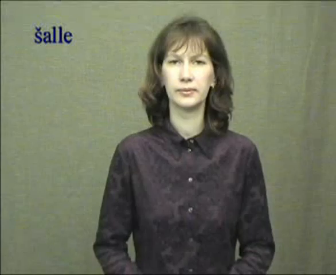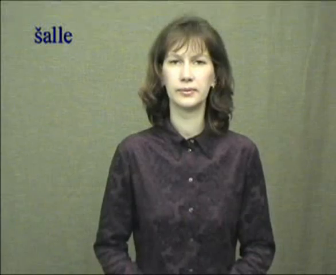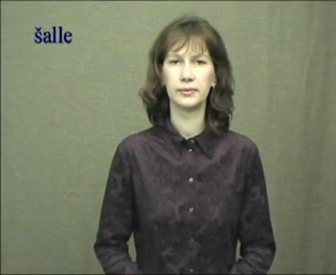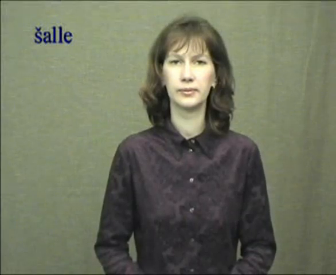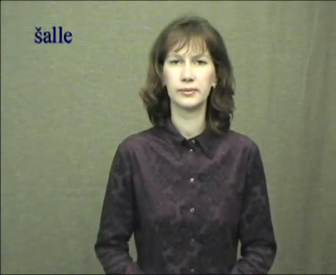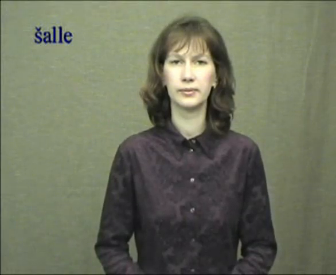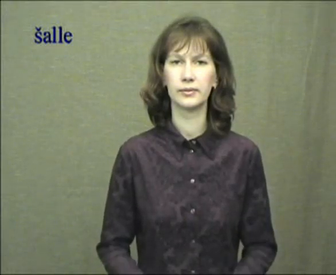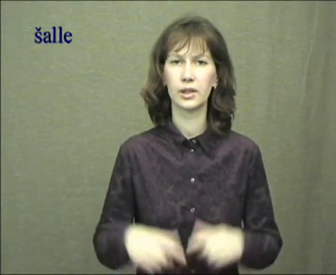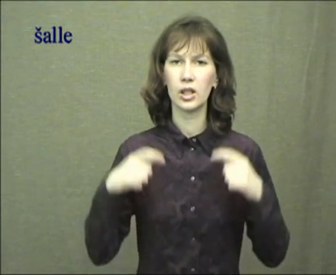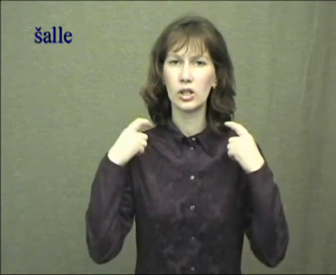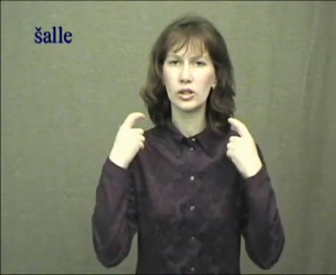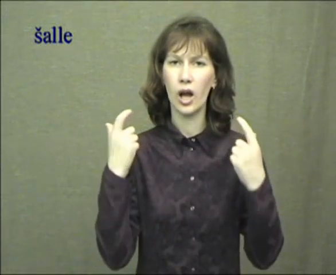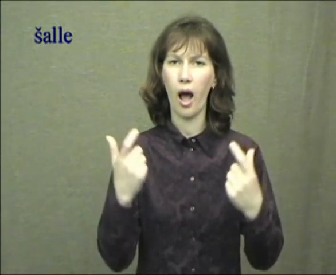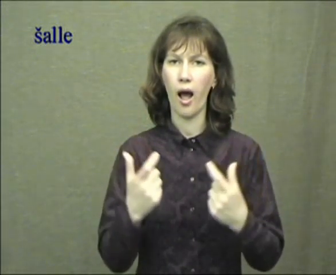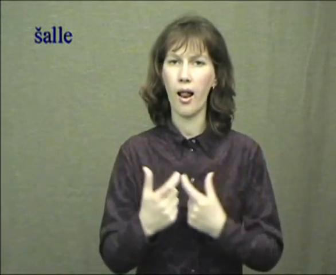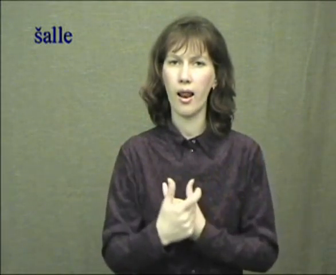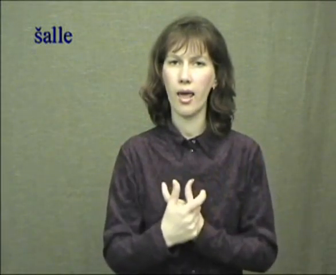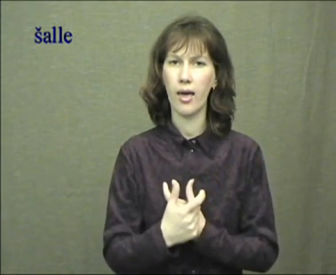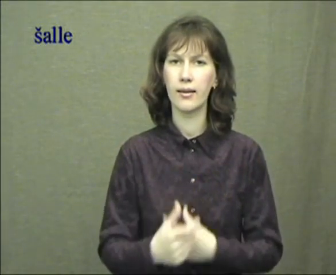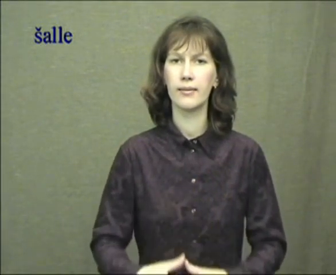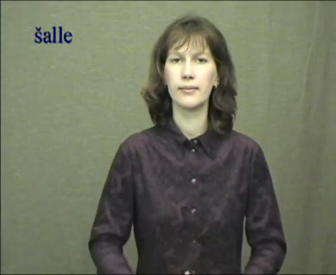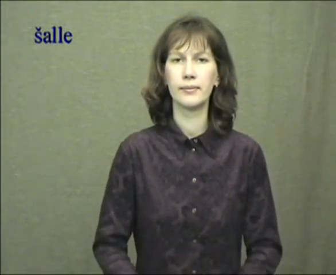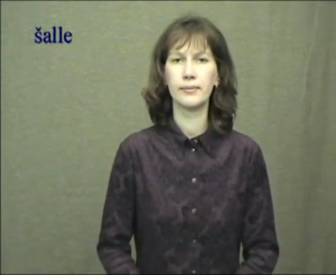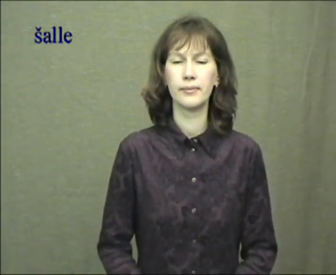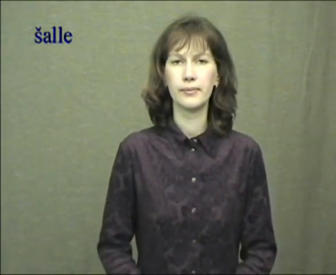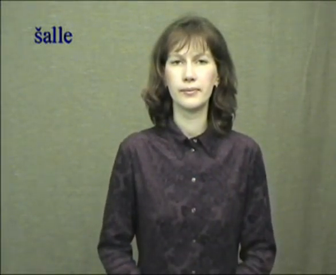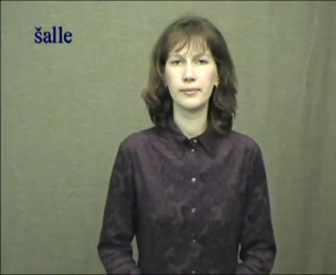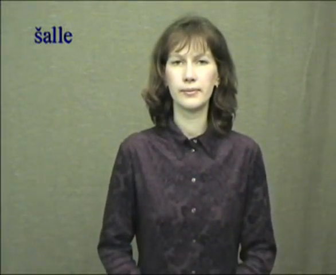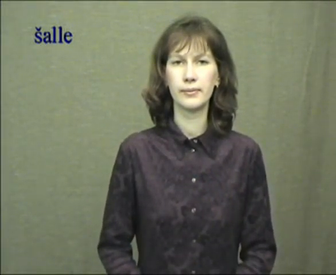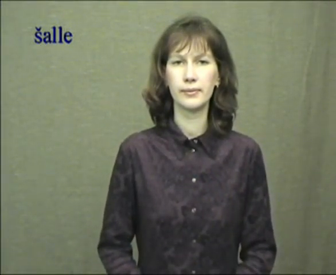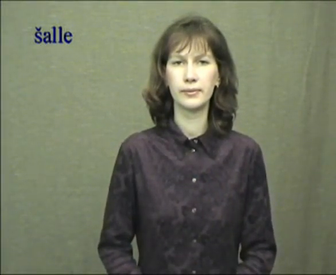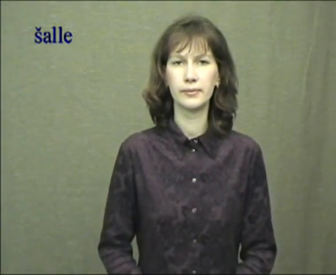salle